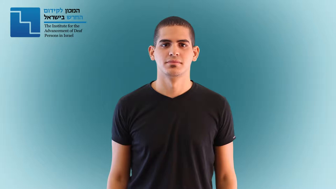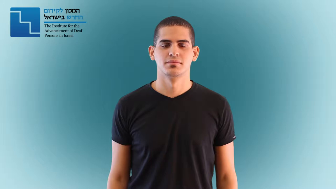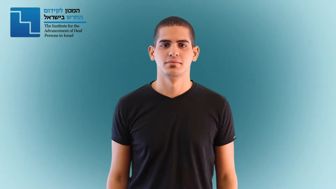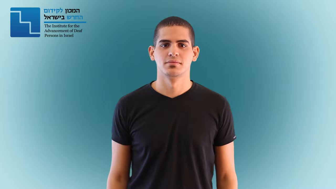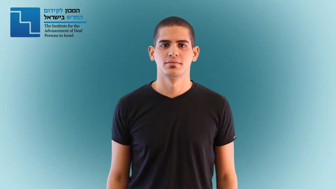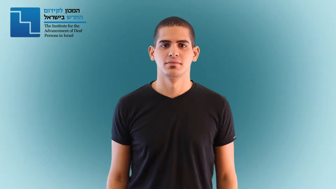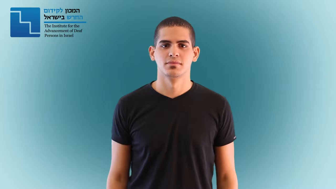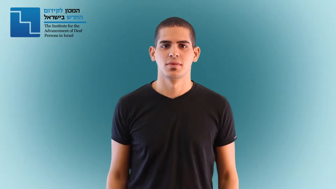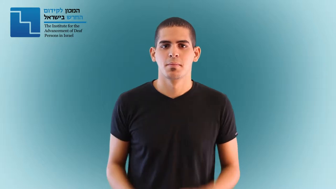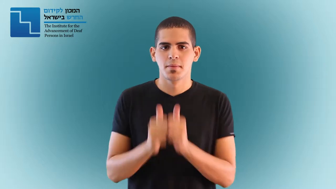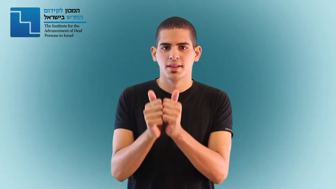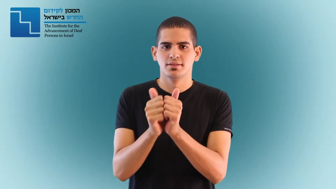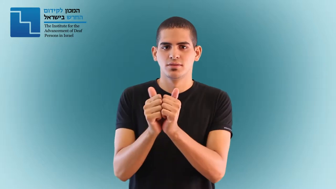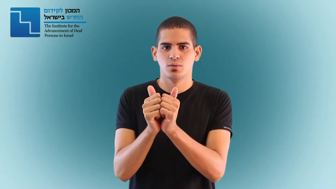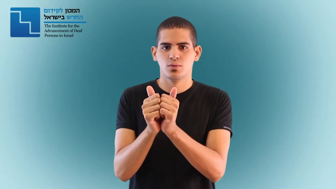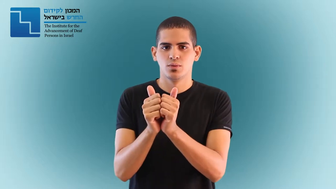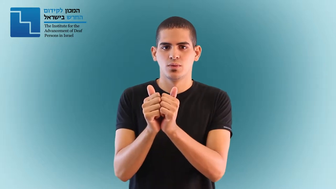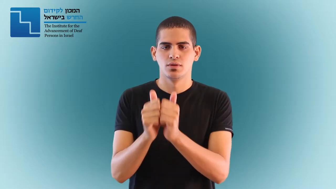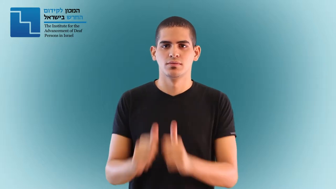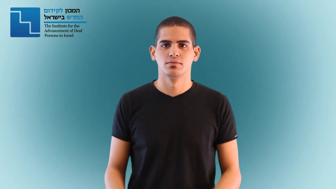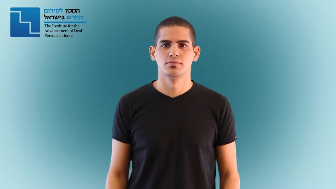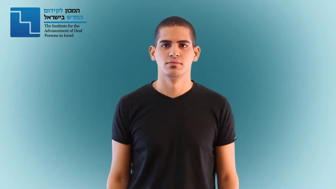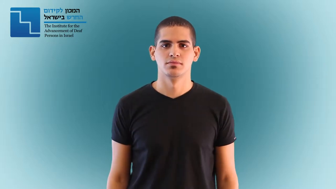בן זוג (חבר)